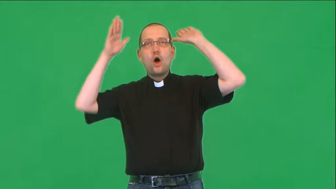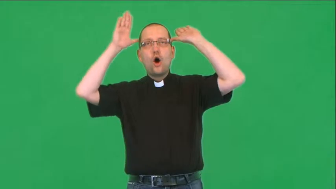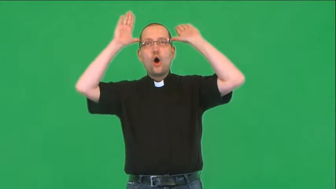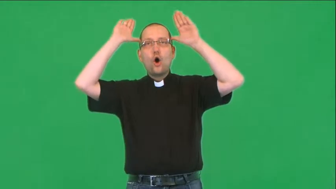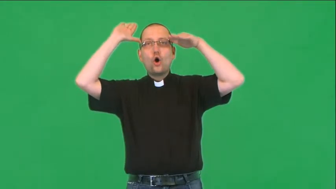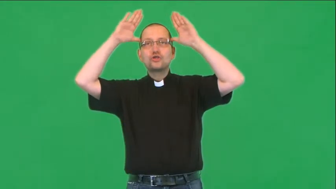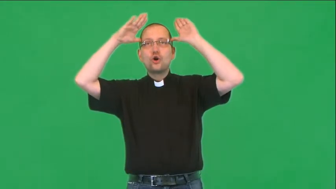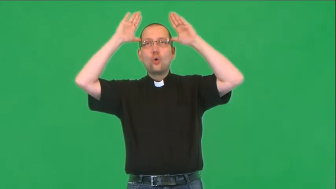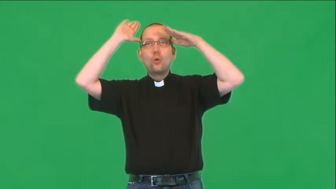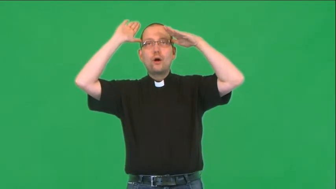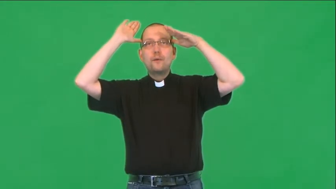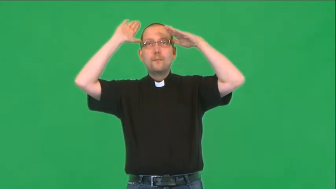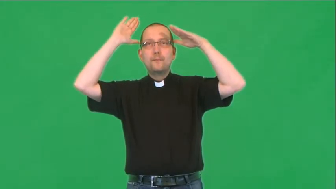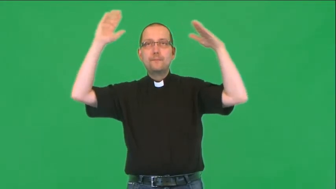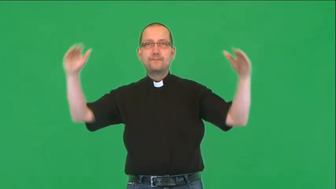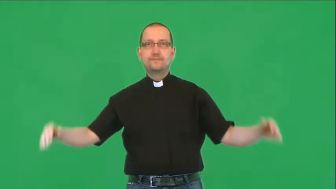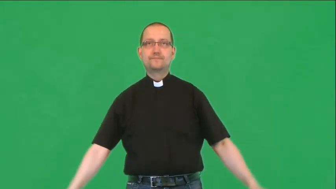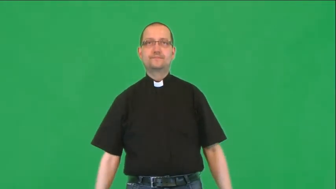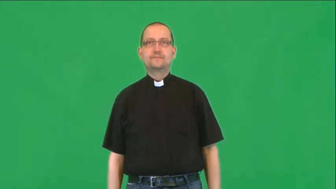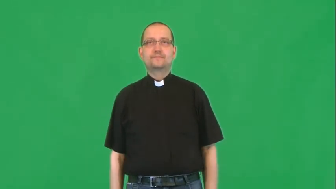osioł